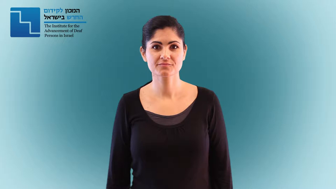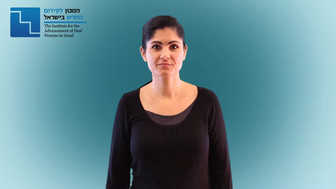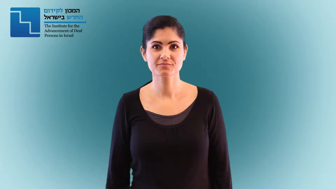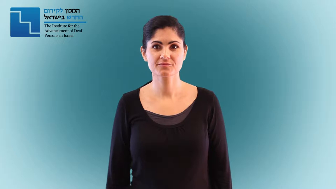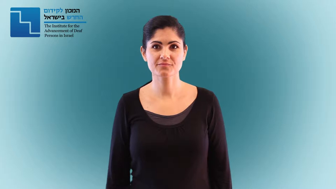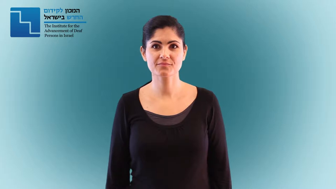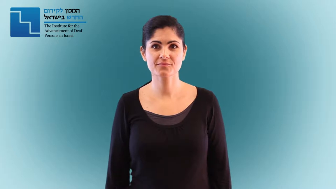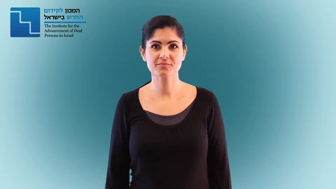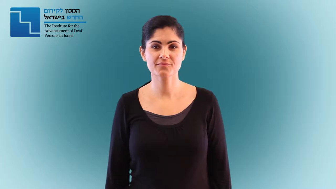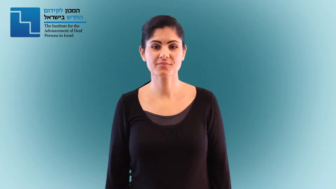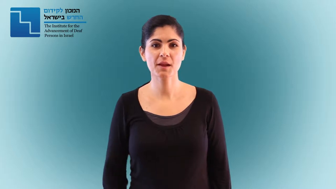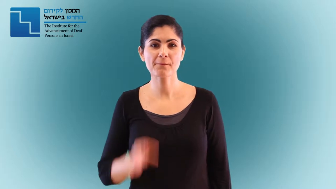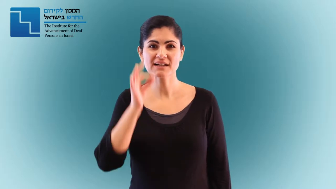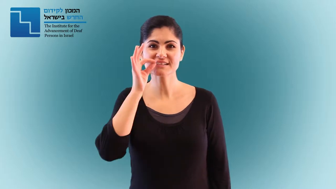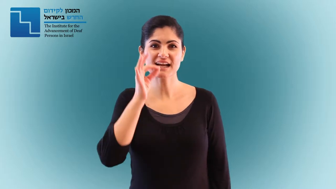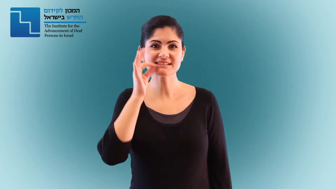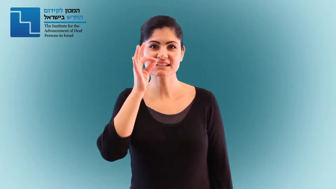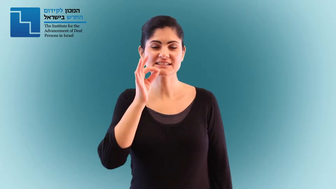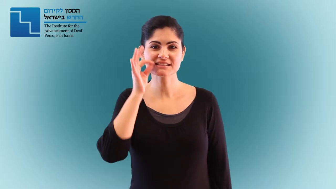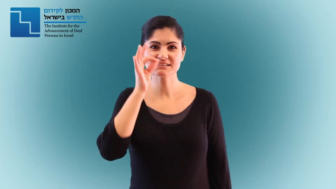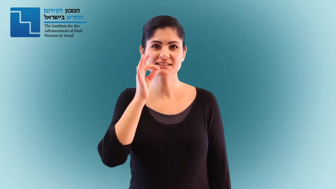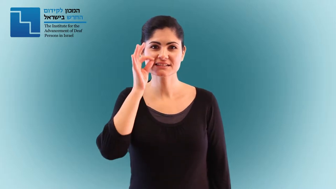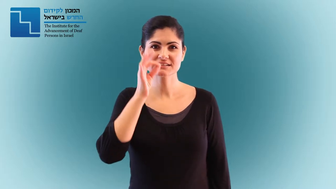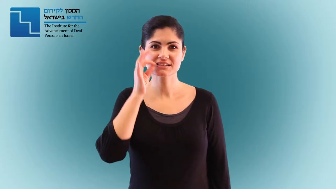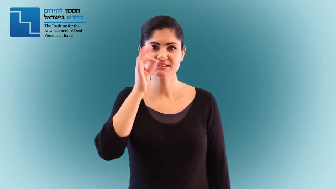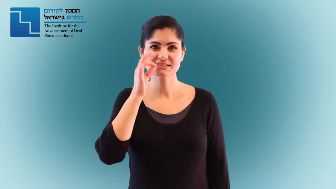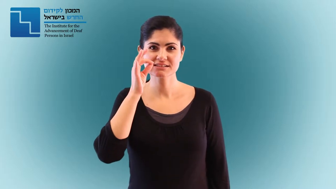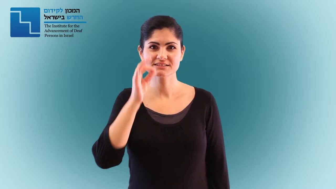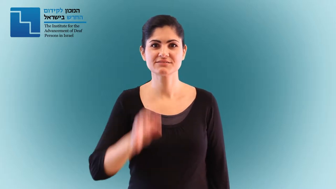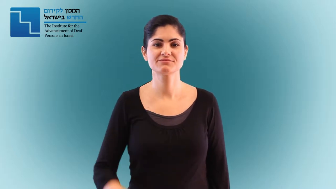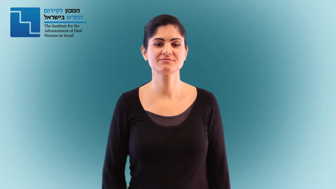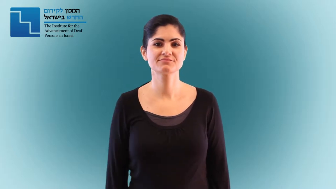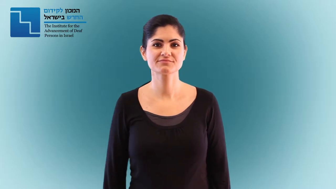מסטיק